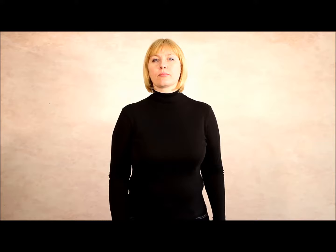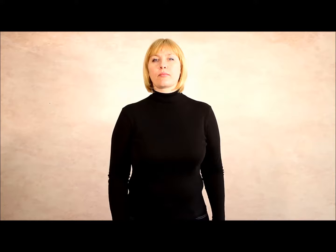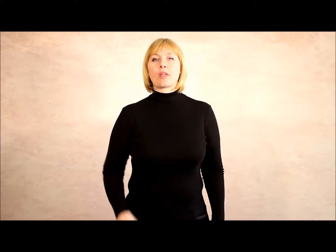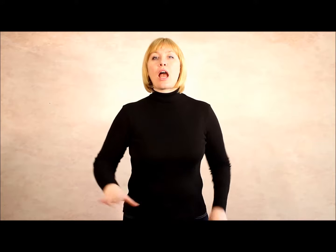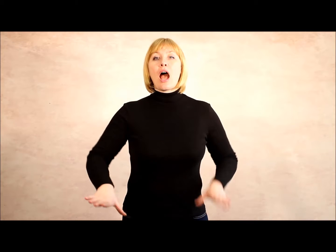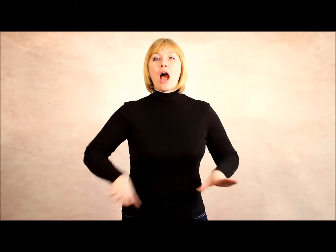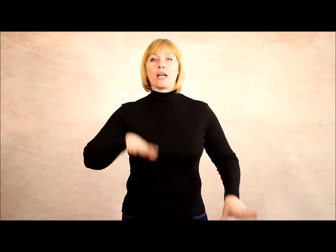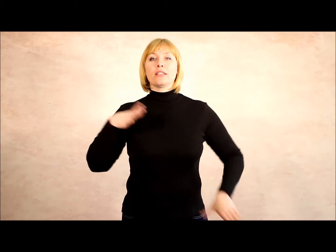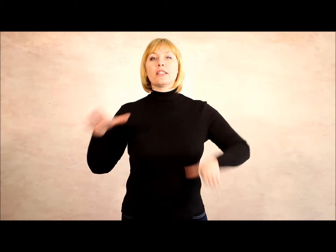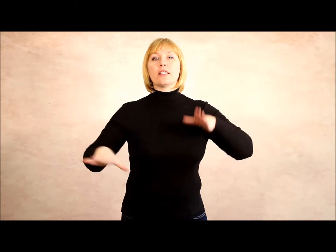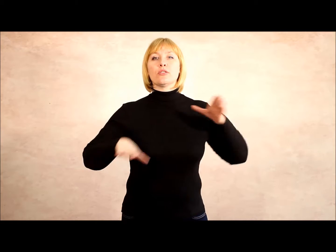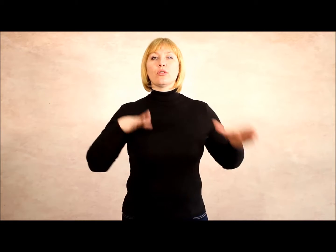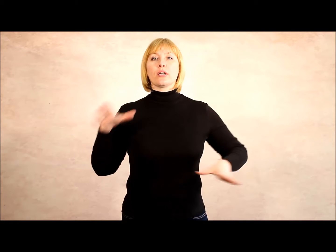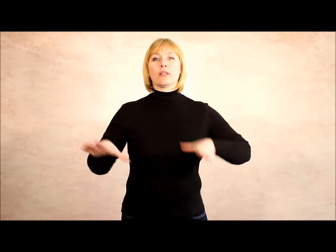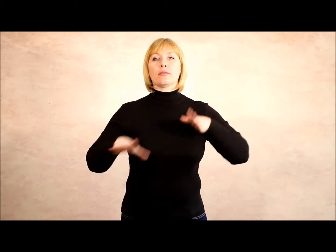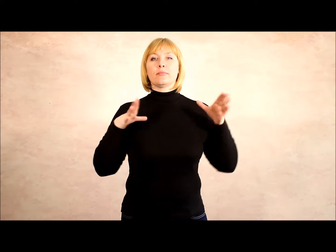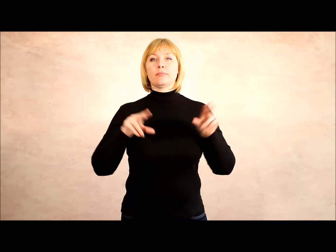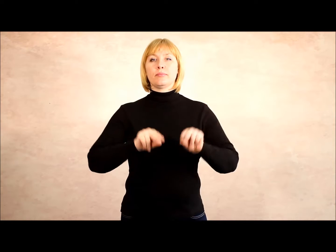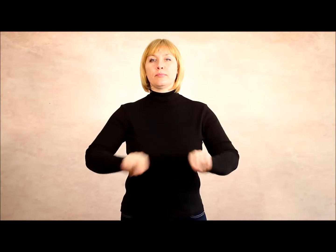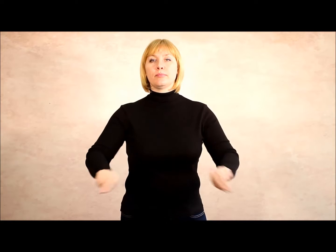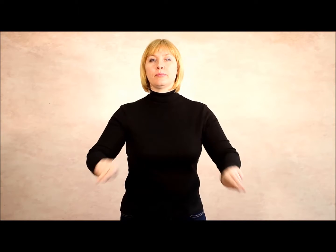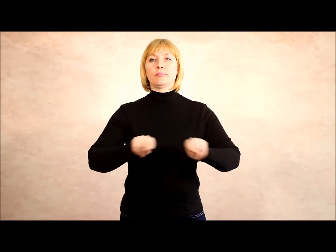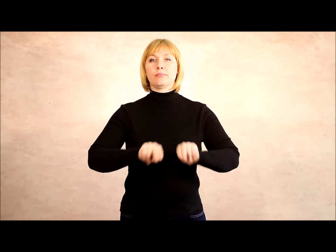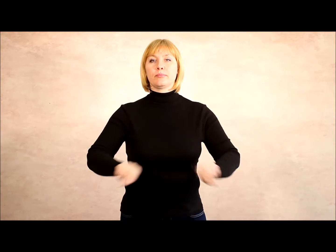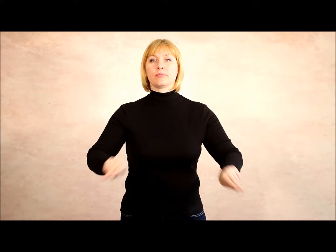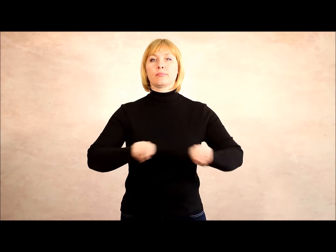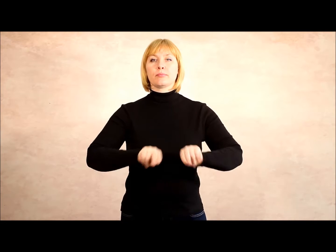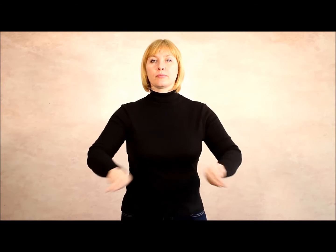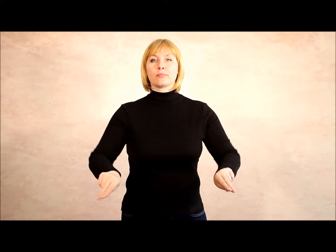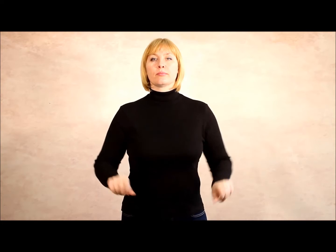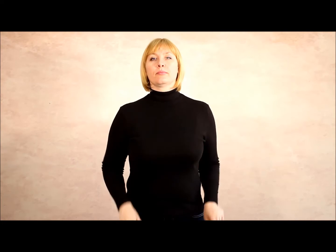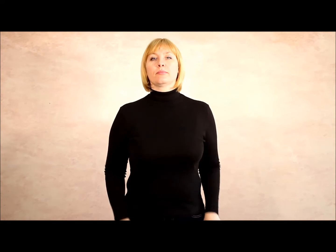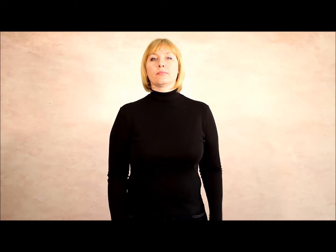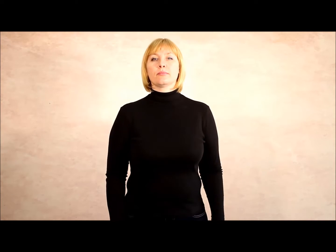Antrenor